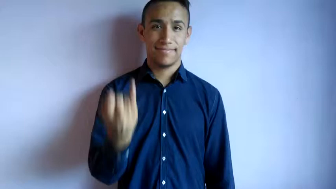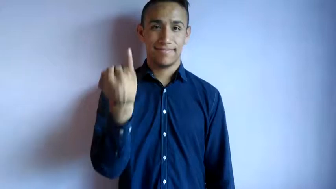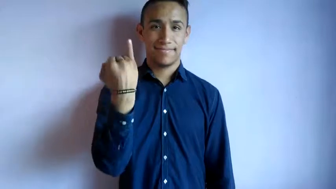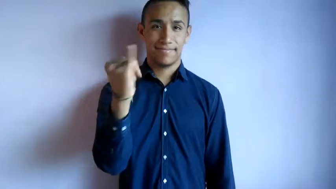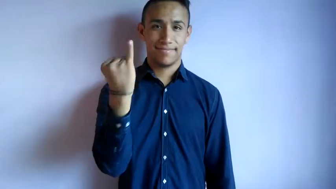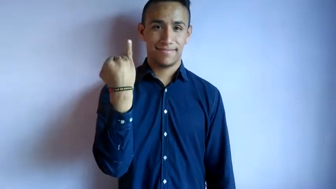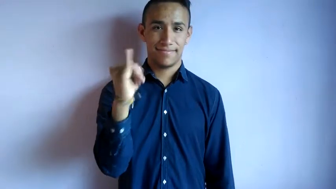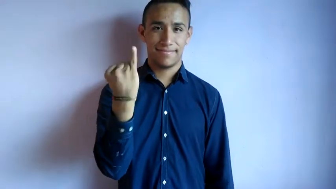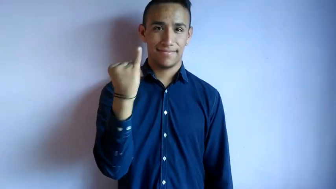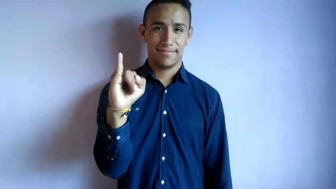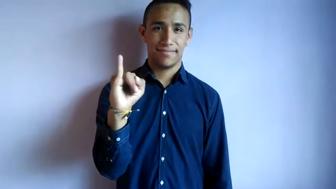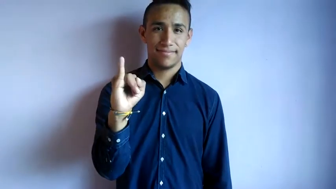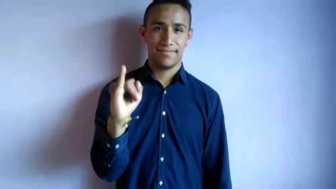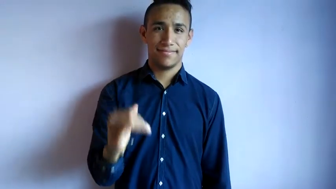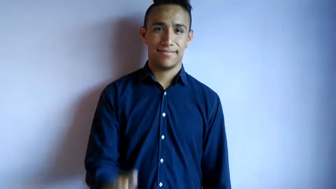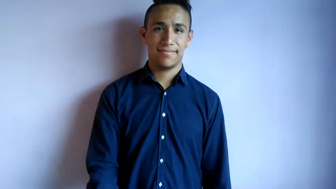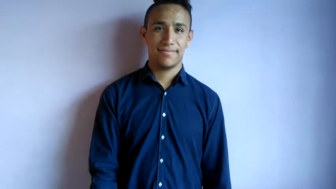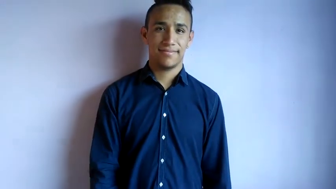junio